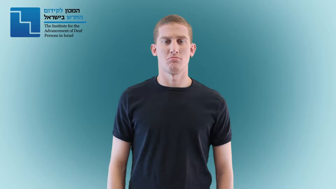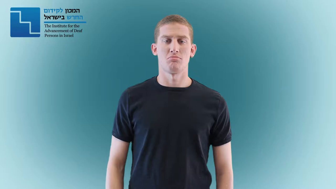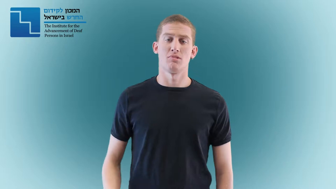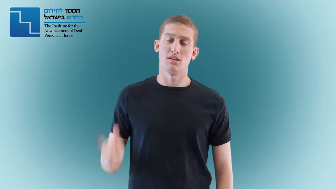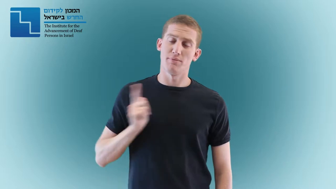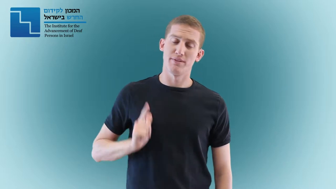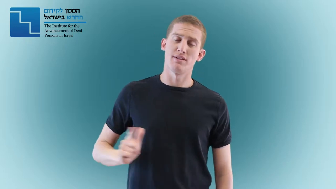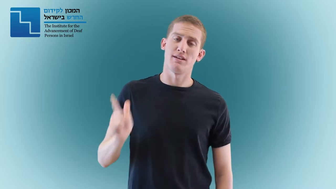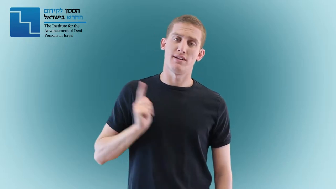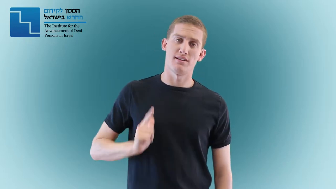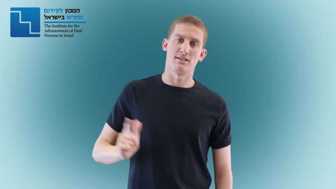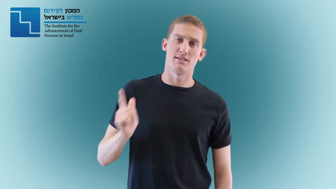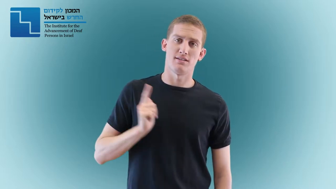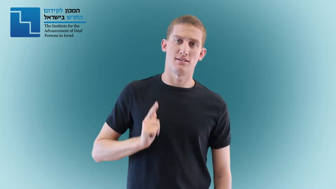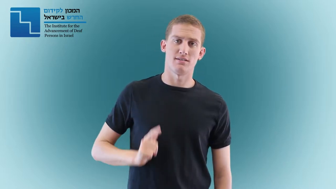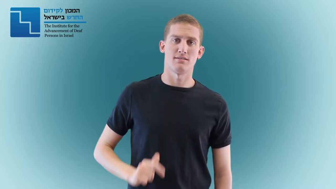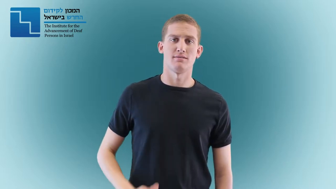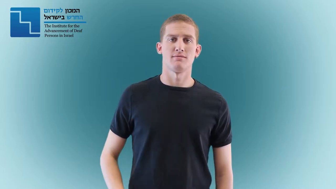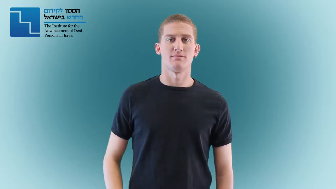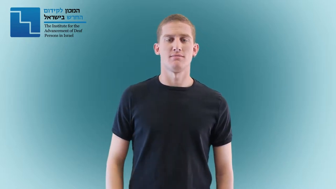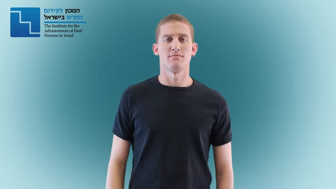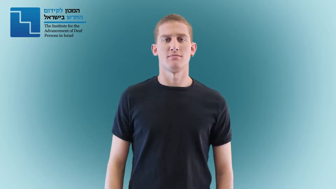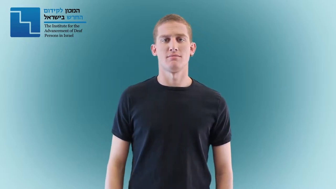להמתין